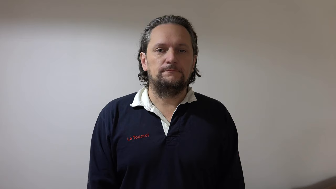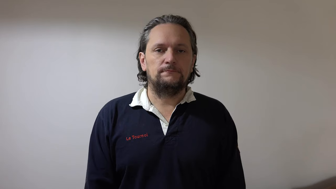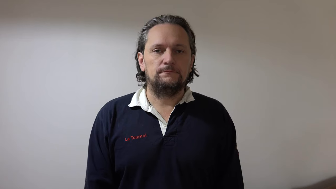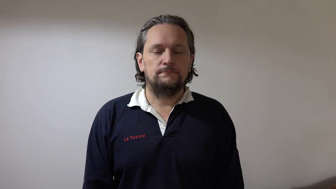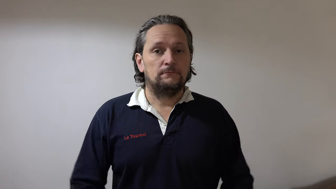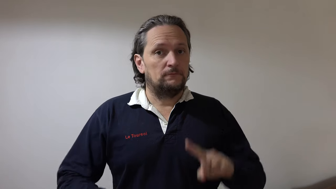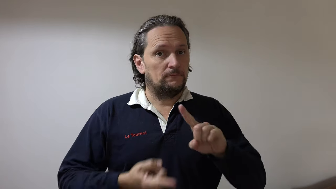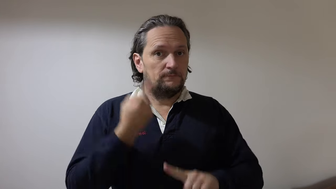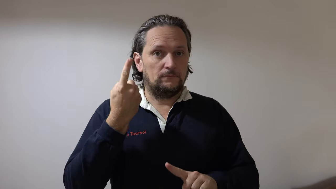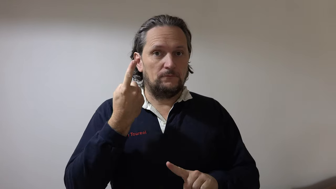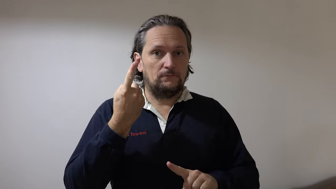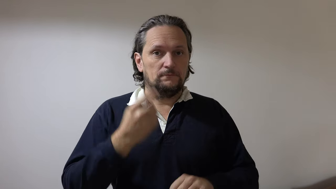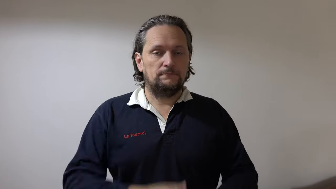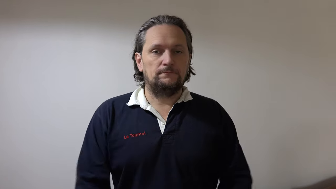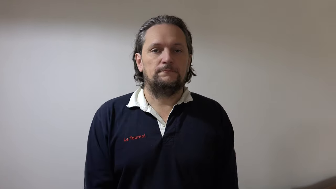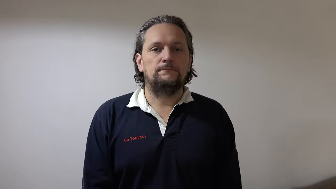Important